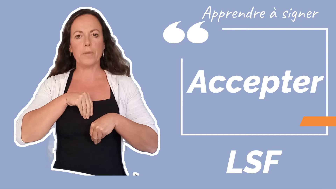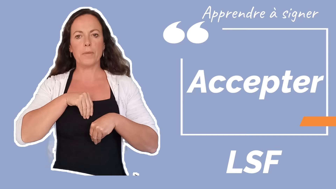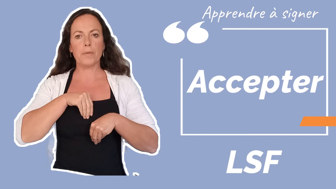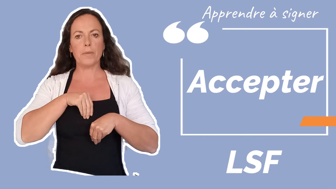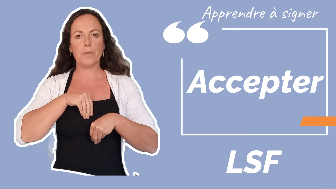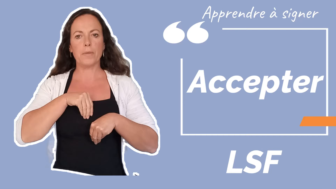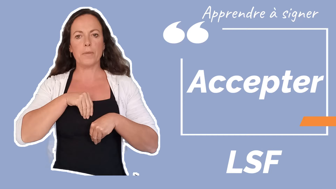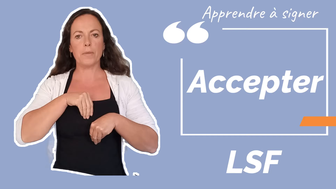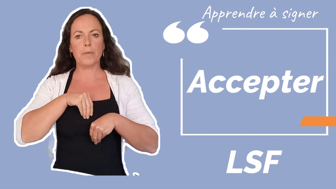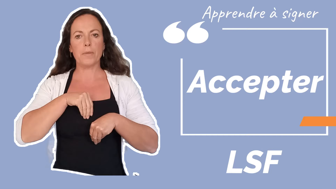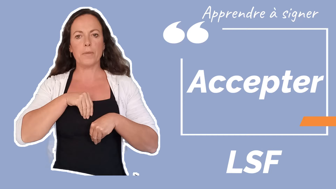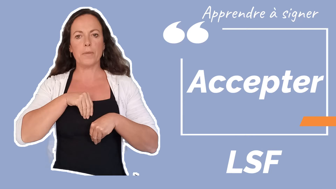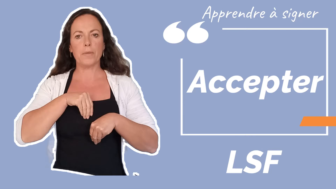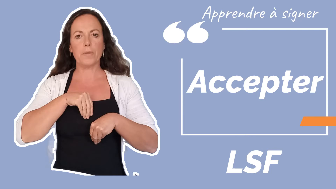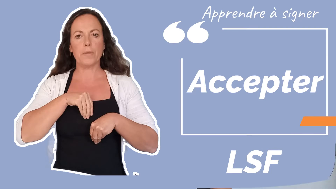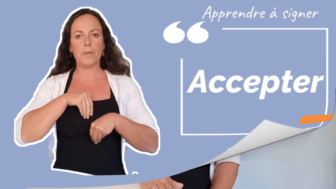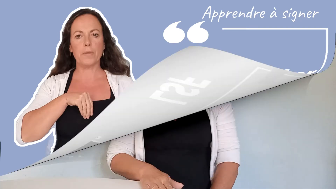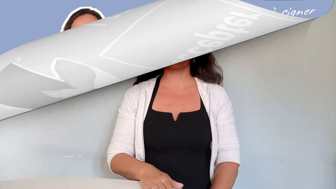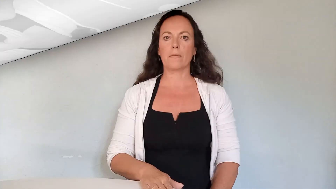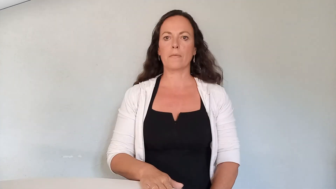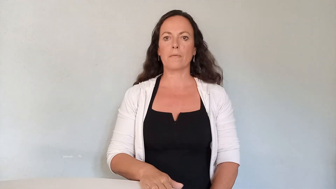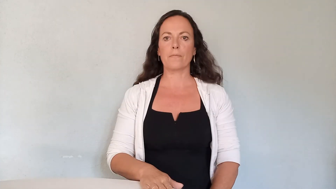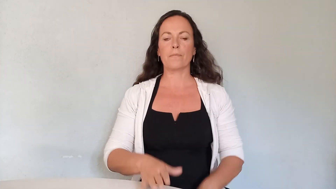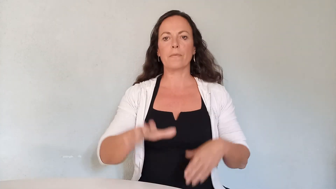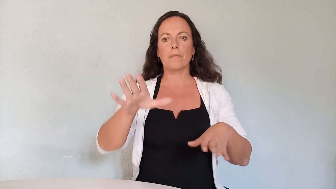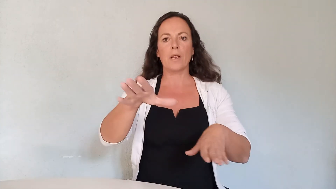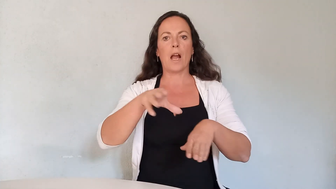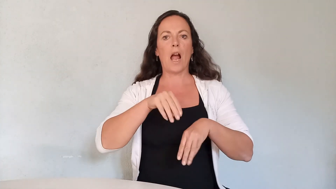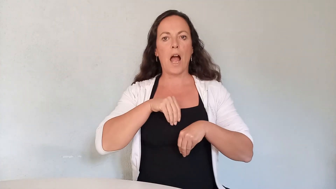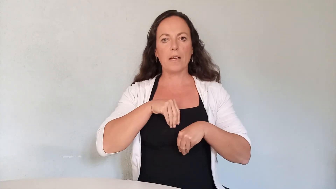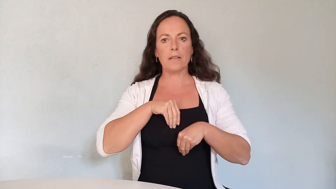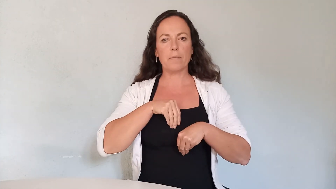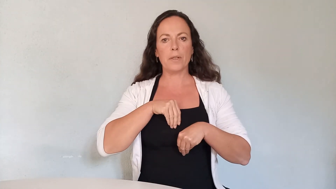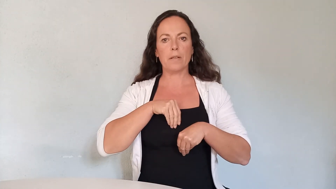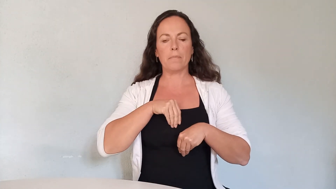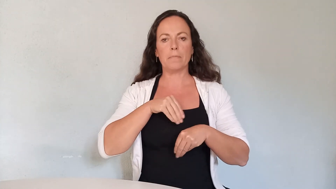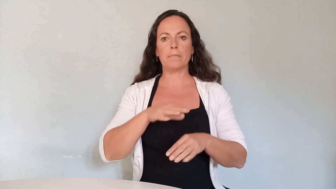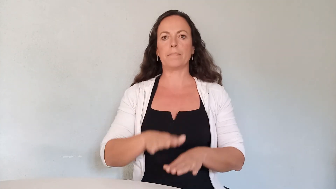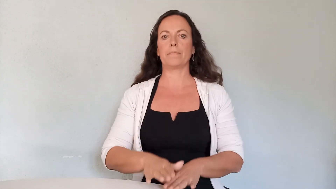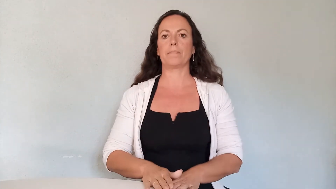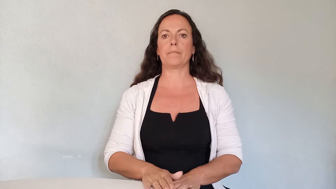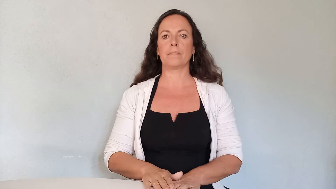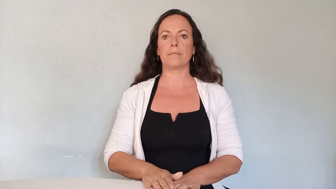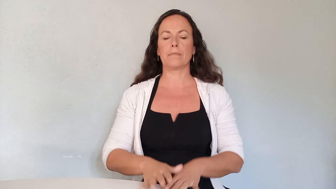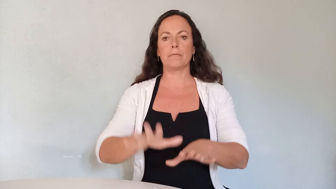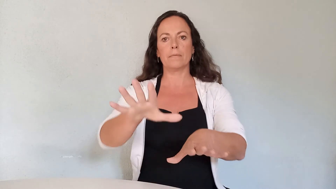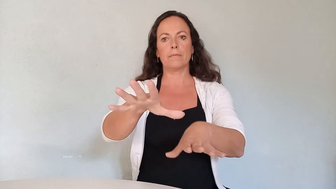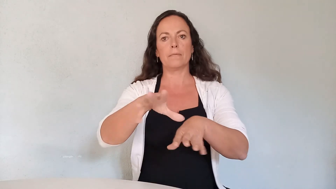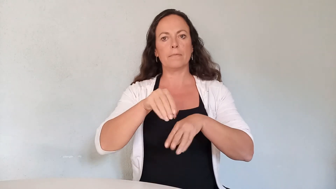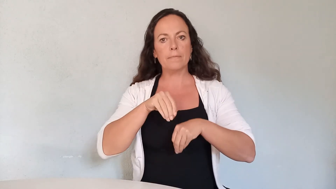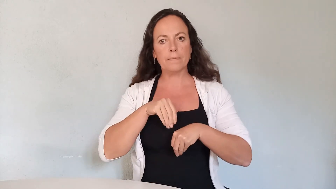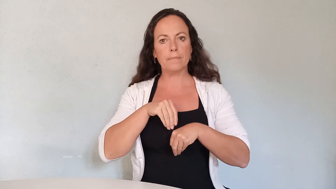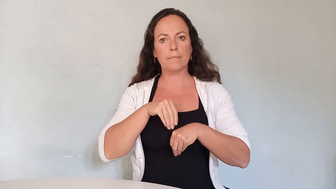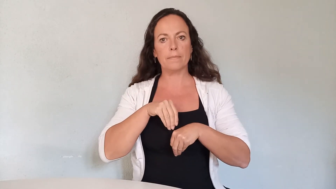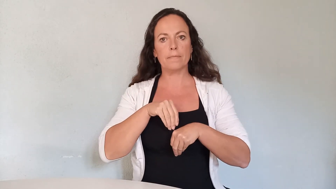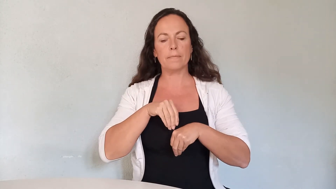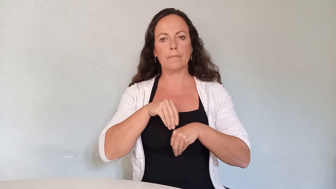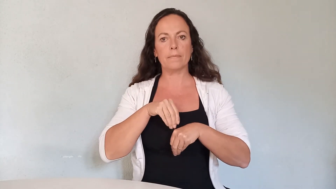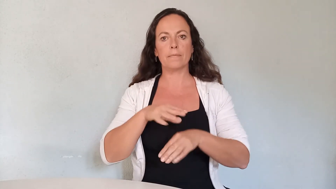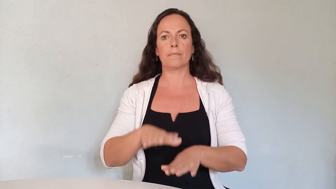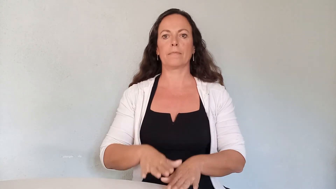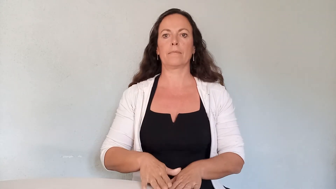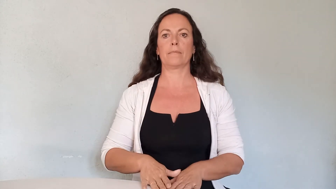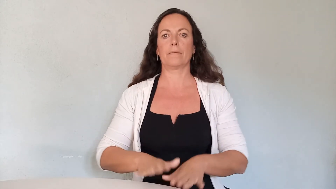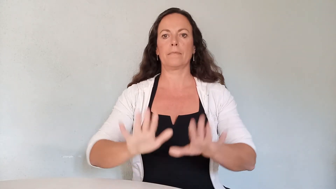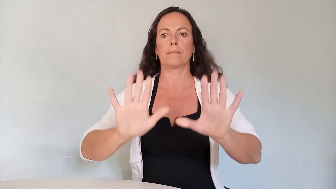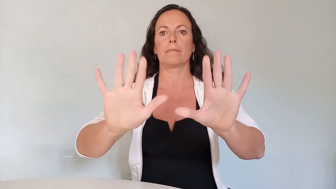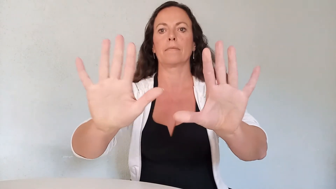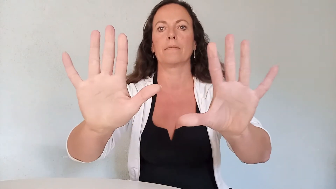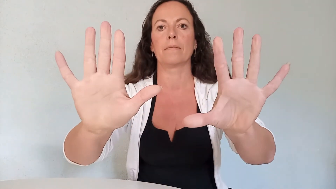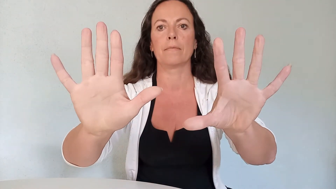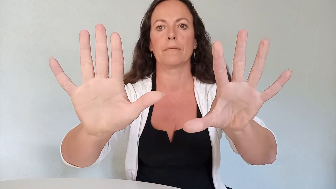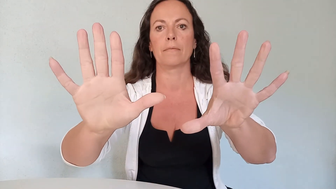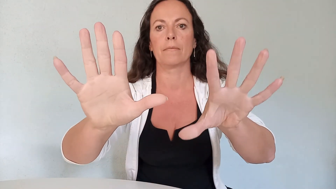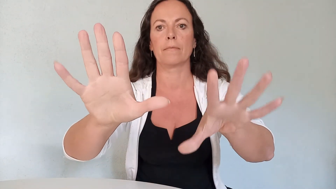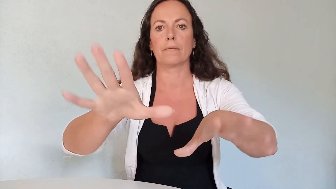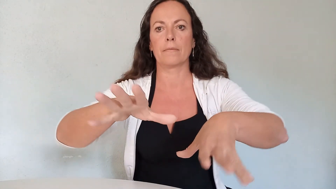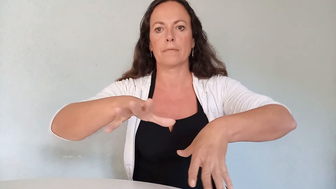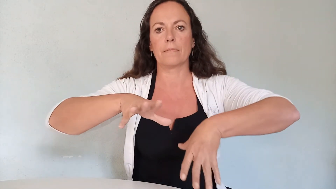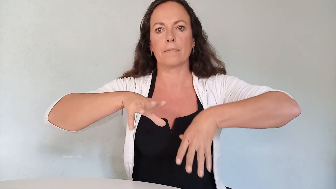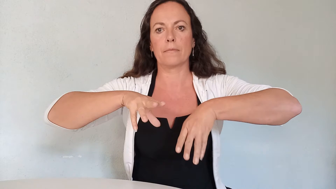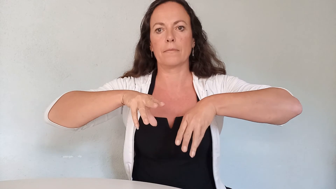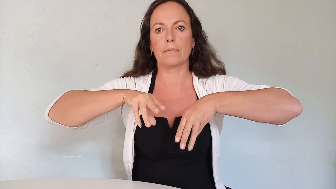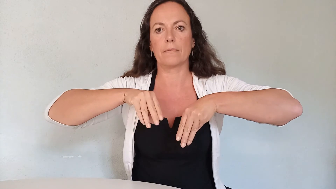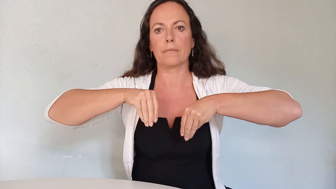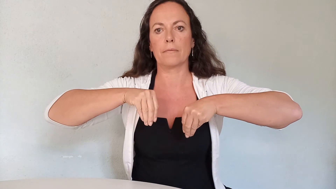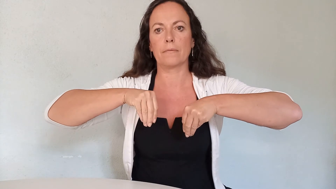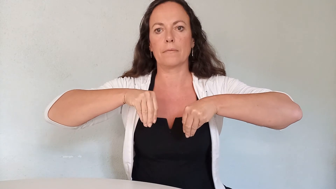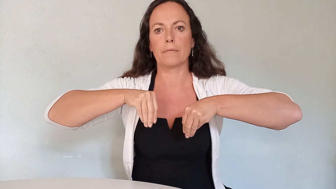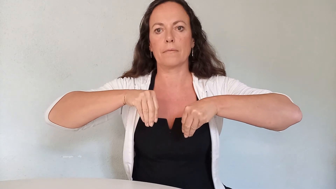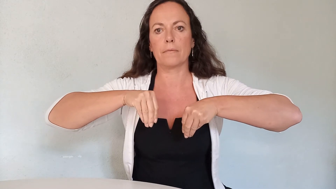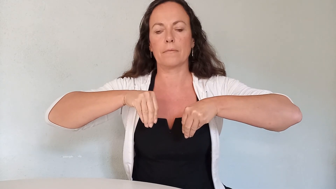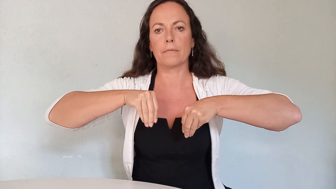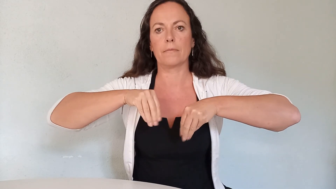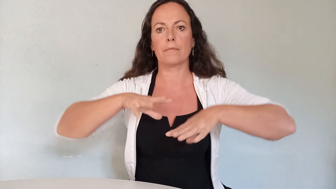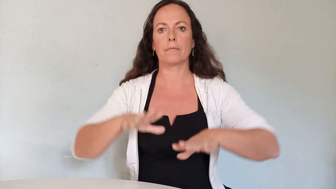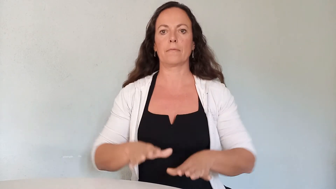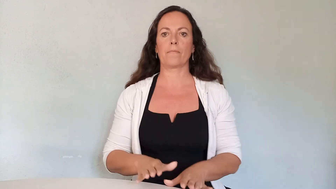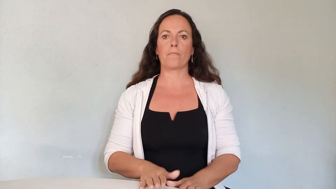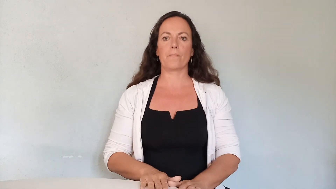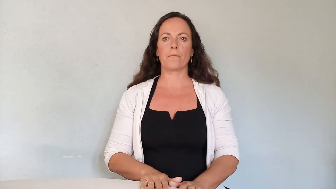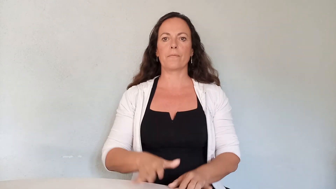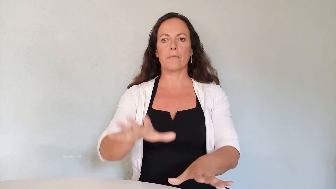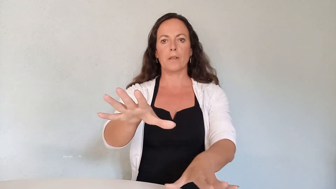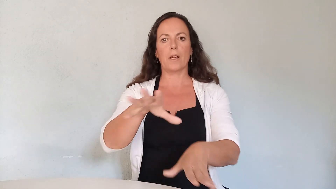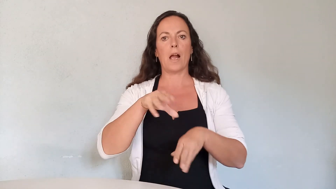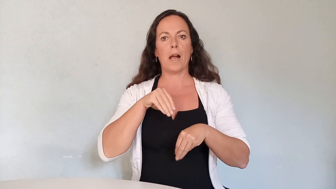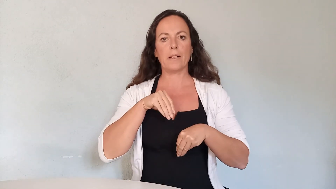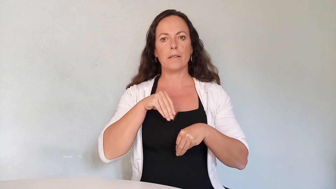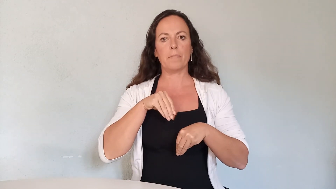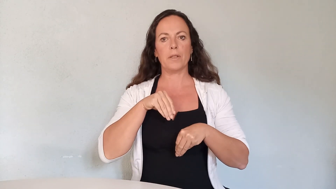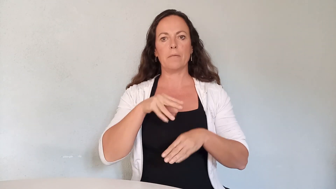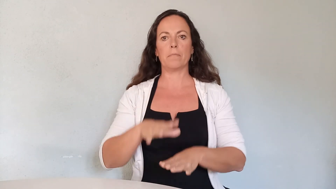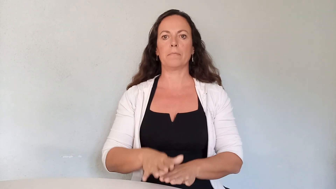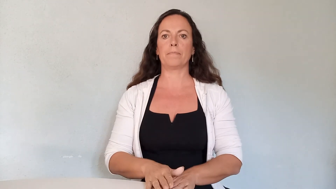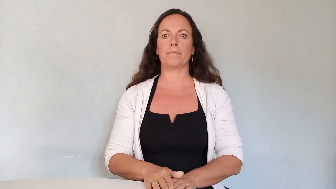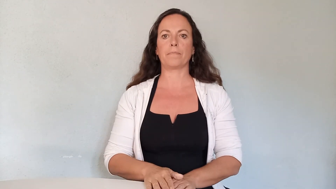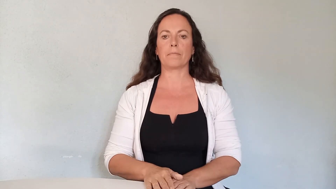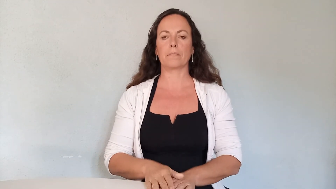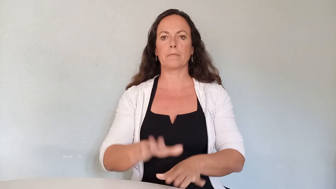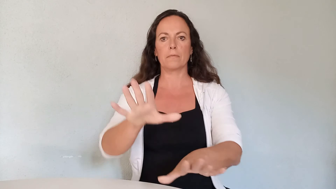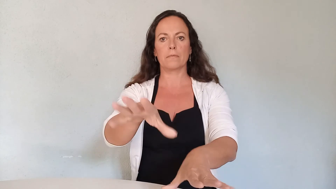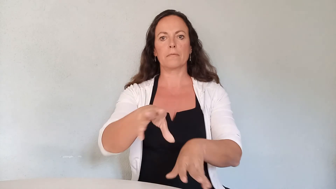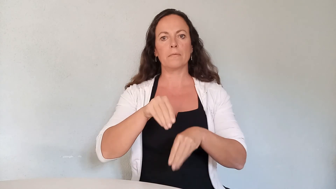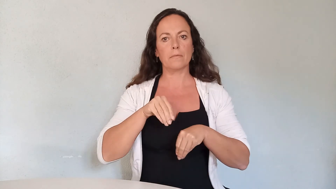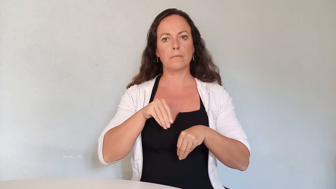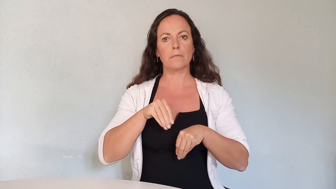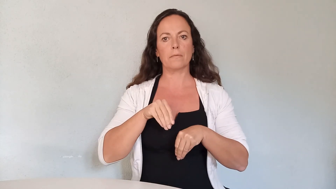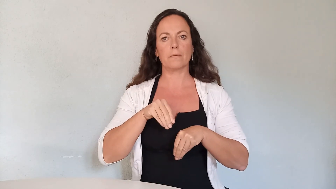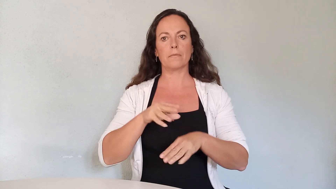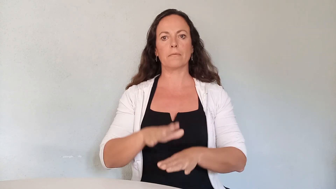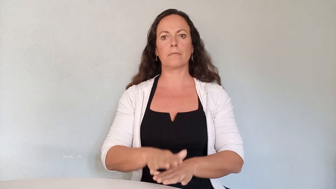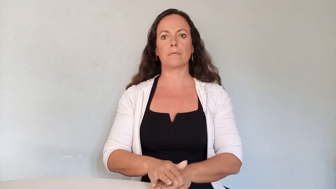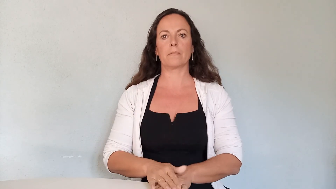ACCEPTER